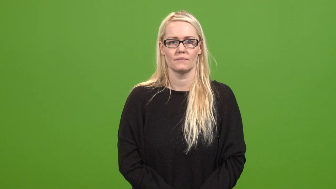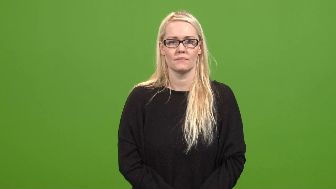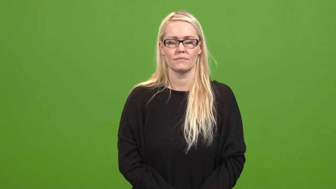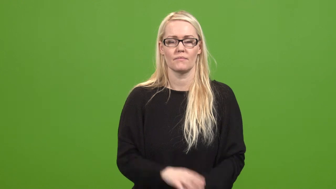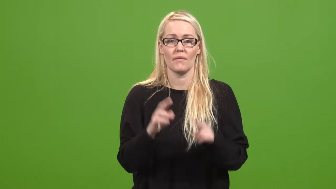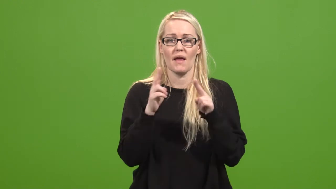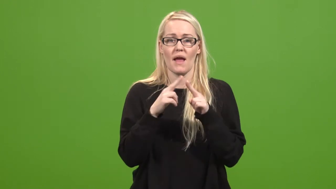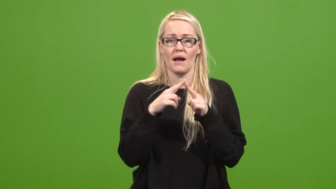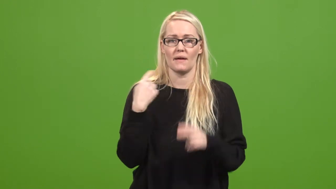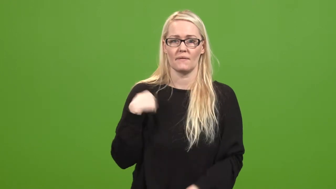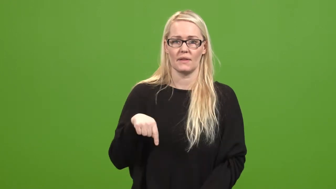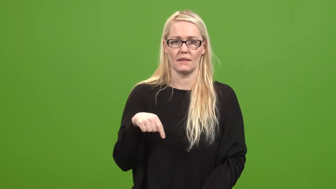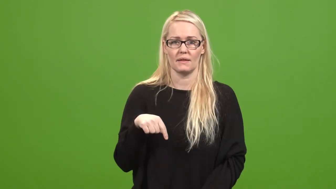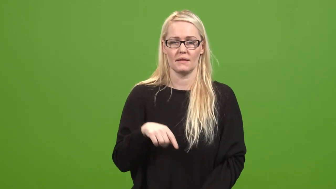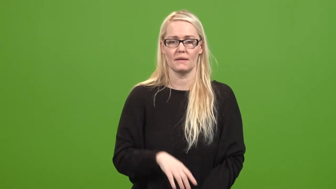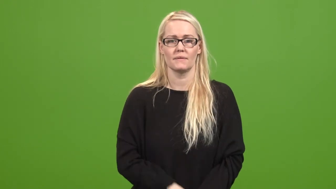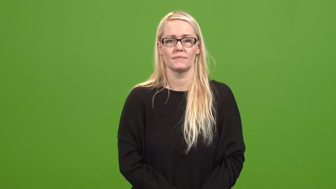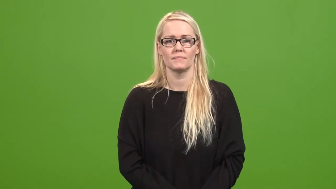Eggjahvíta